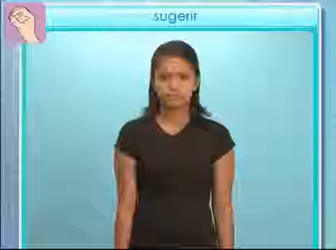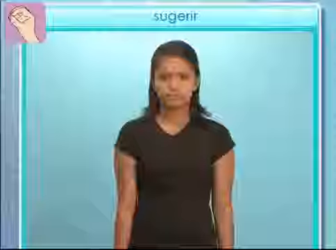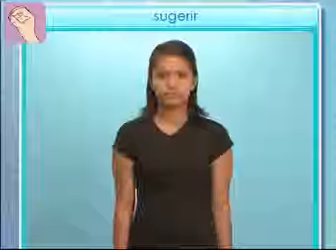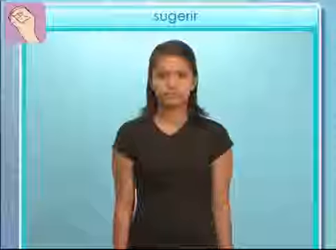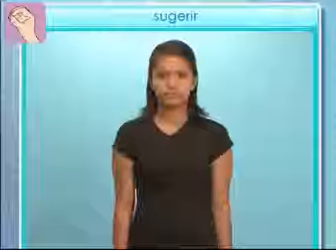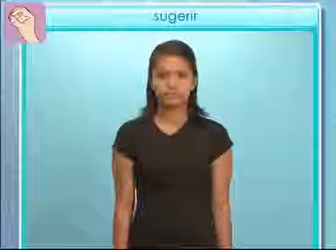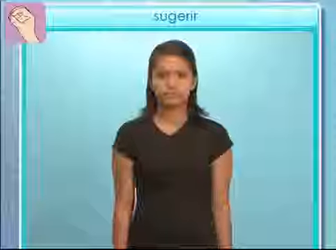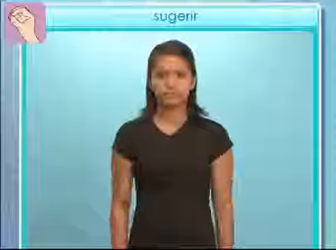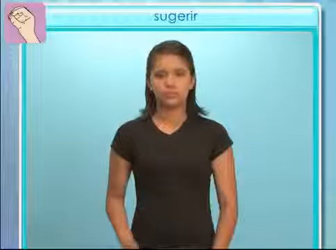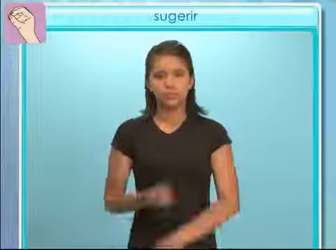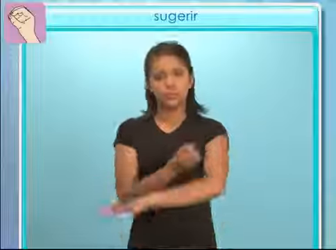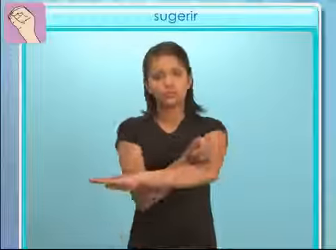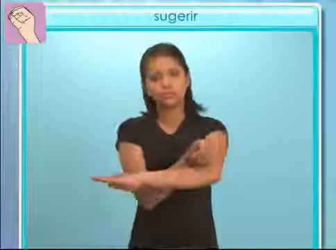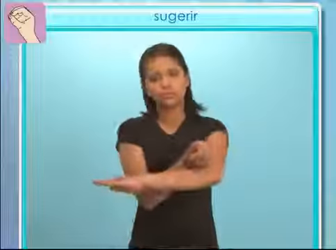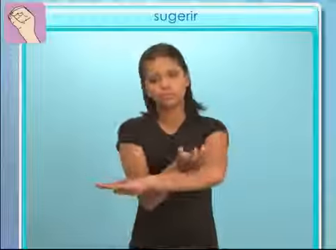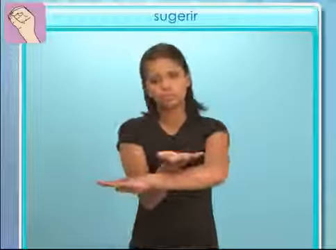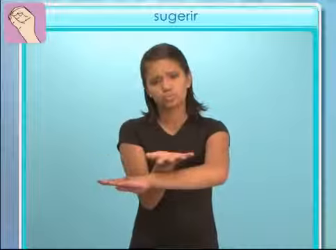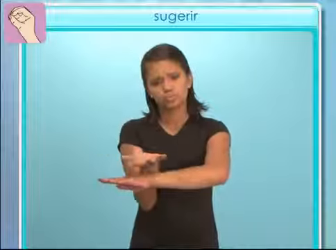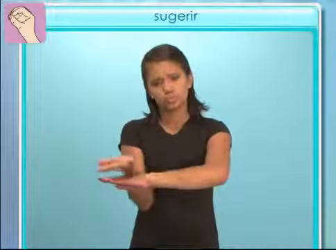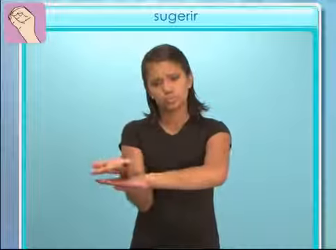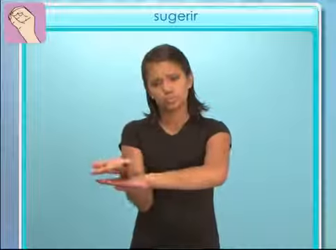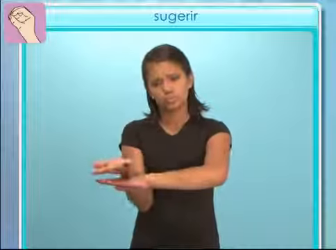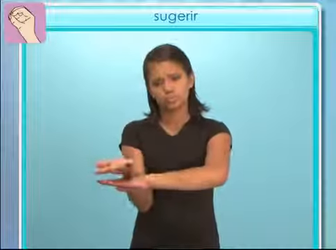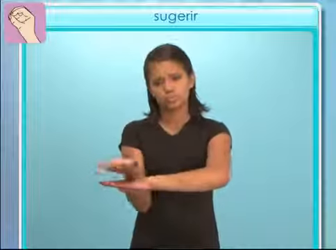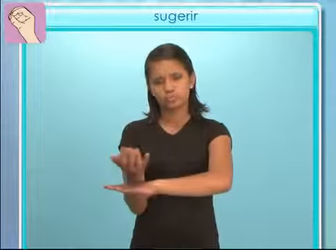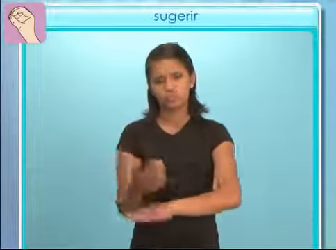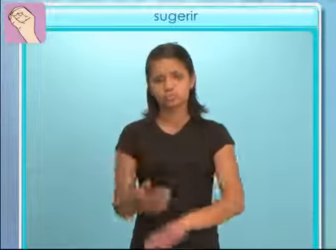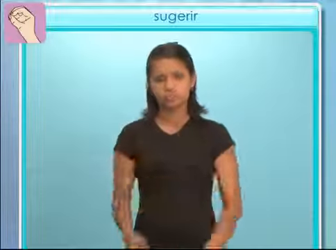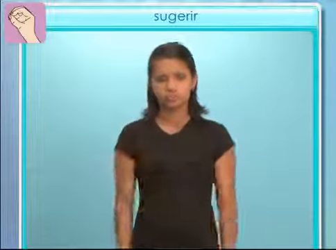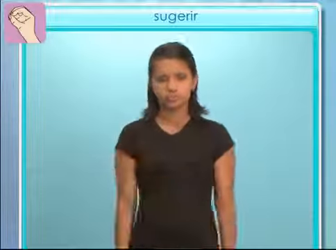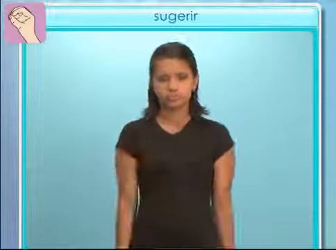SUGERIR